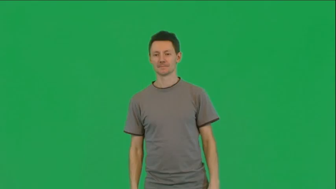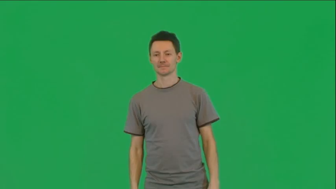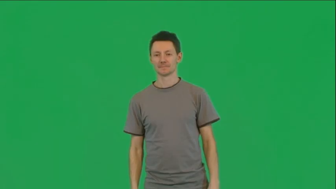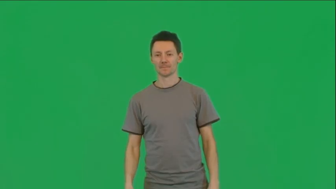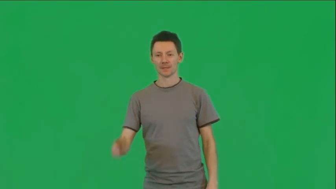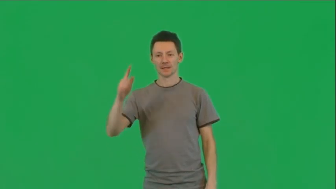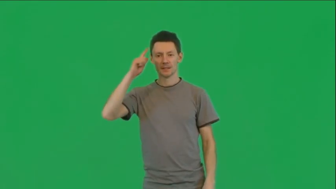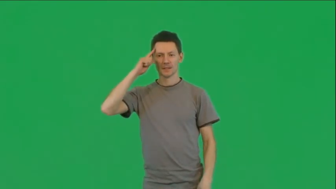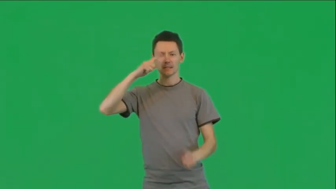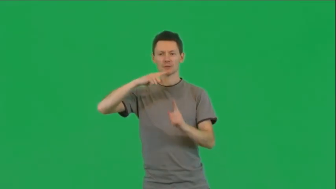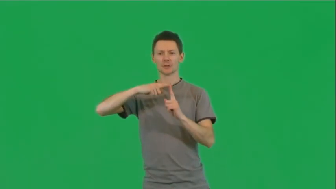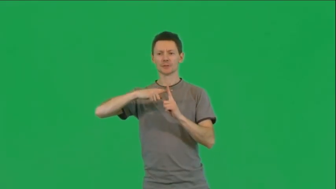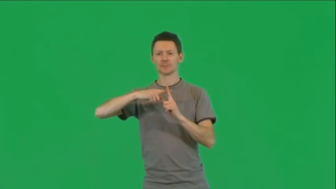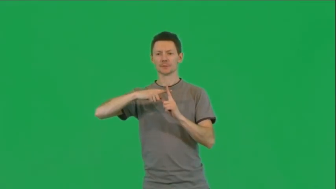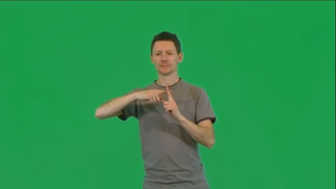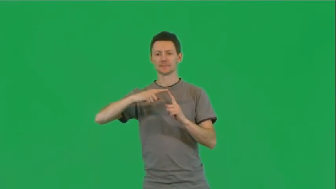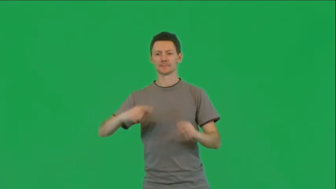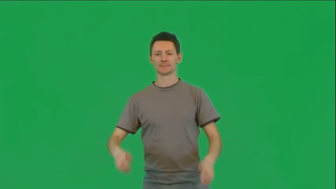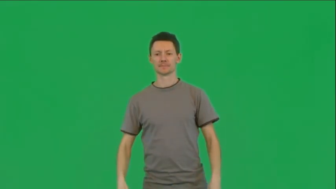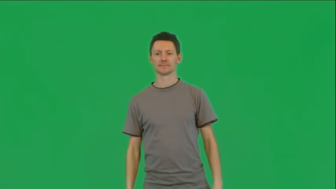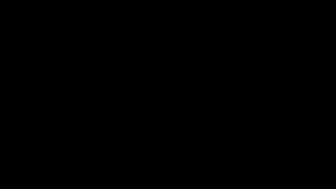katolicyzm